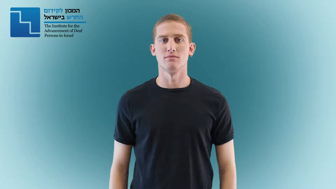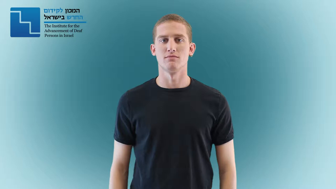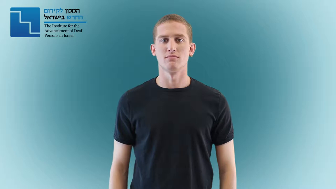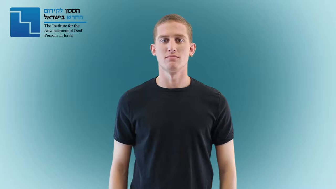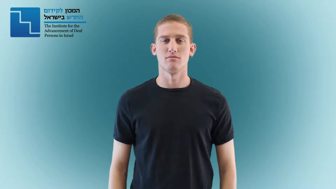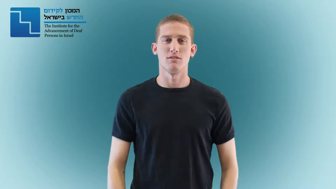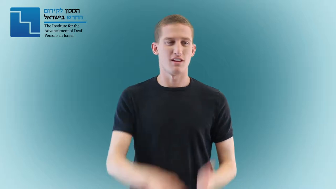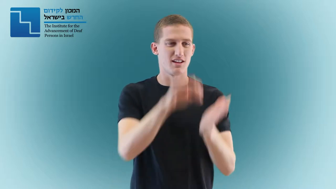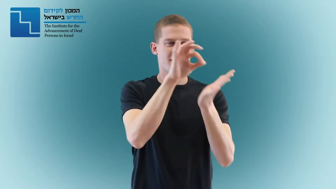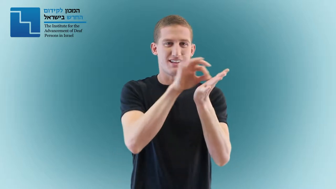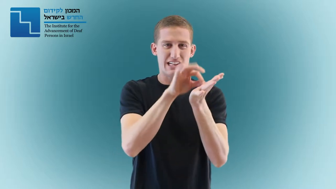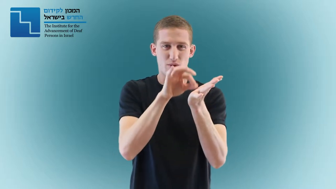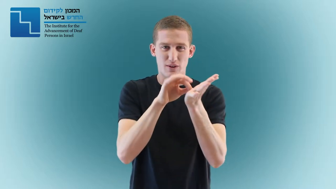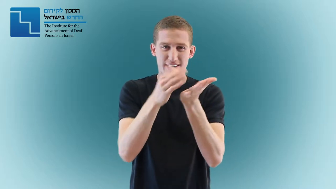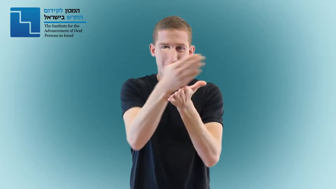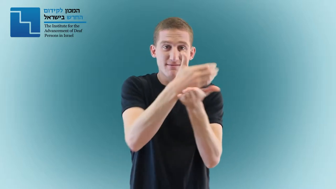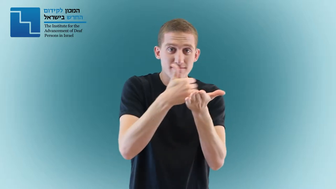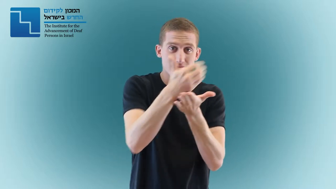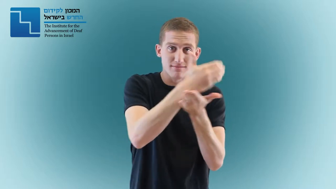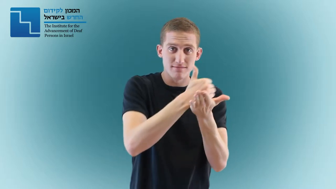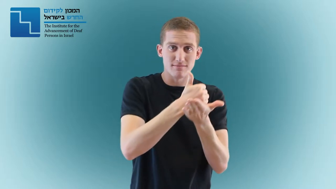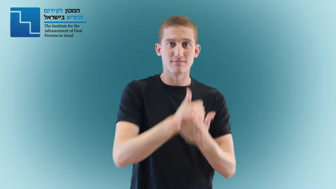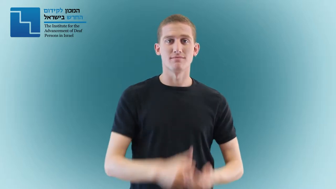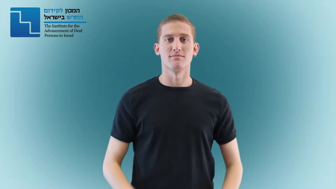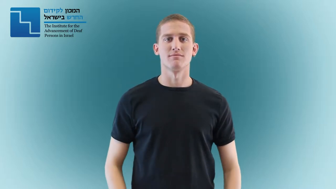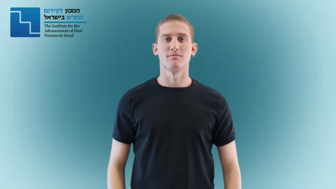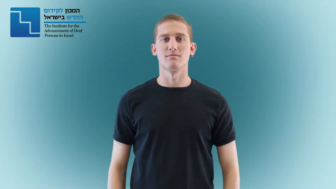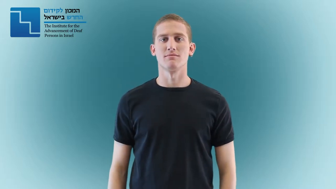נתונים